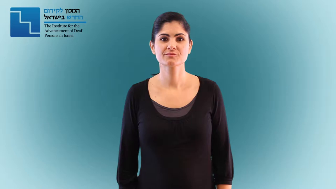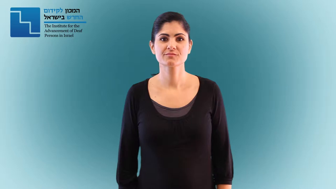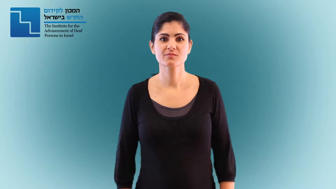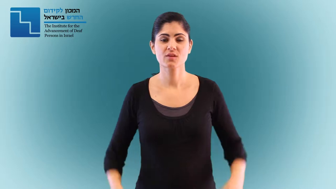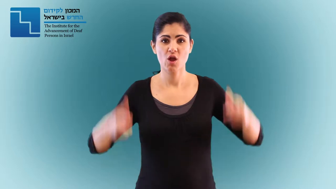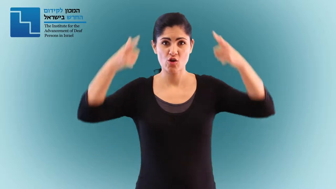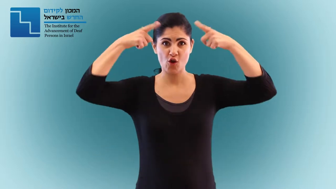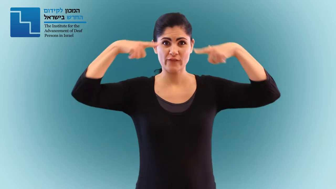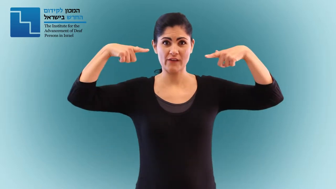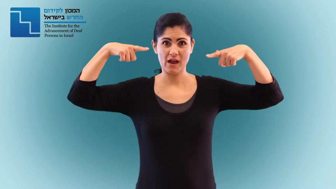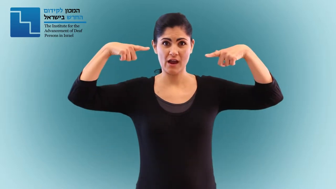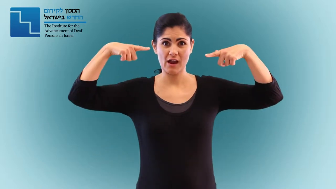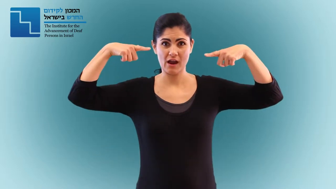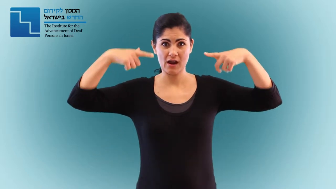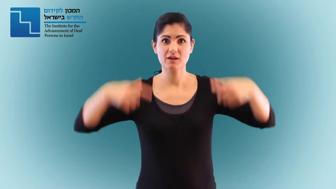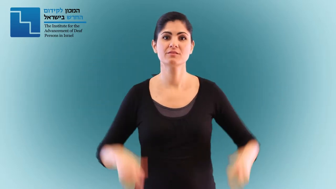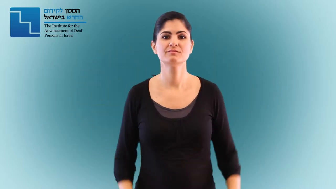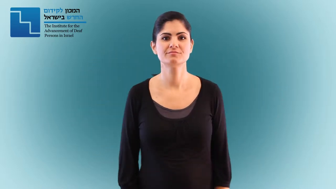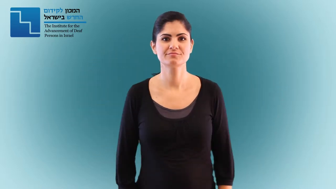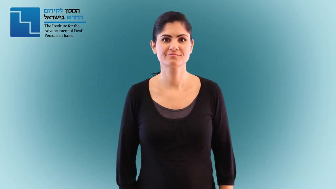כובע